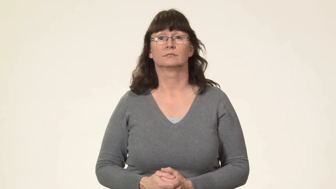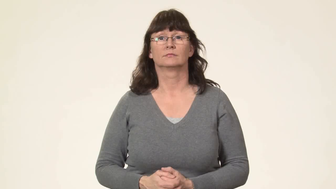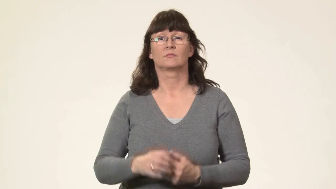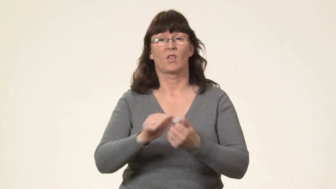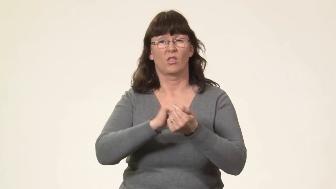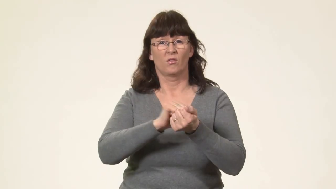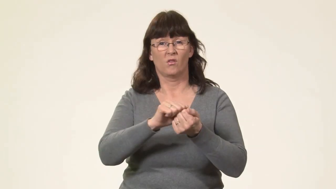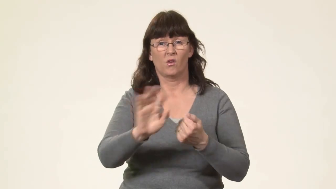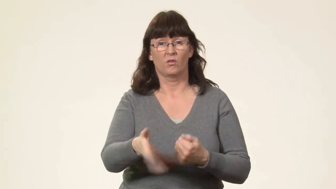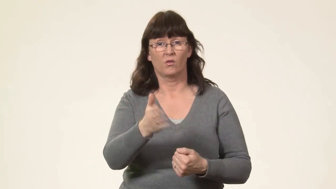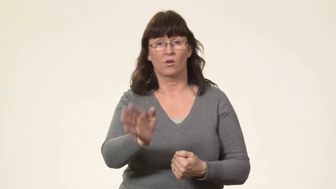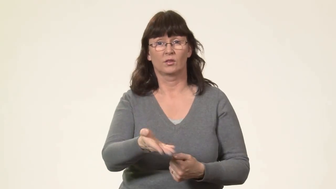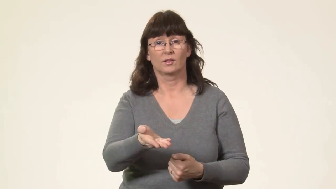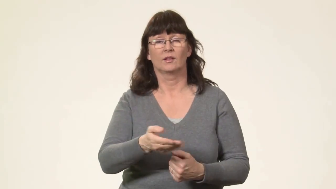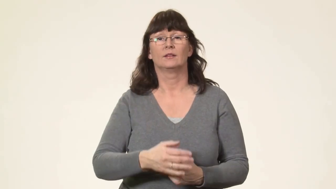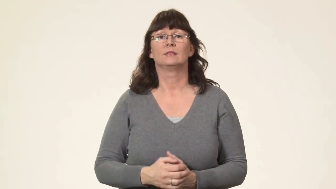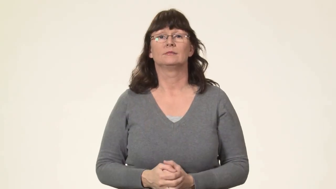Þvo þvott